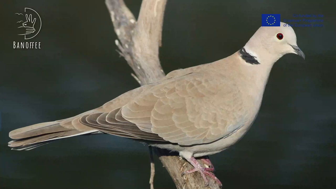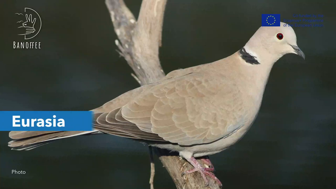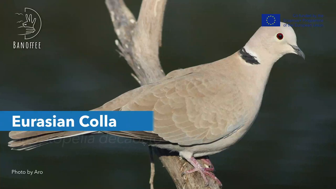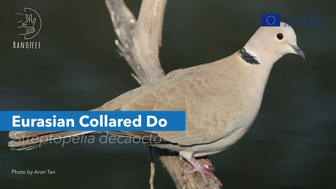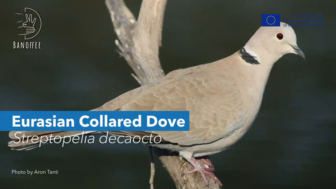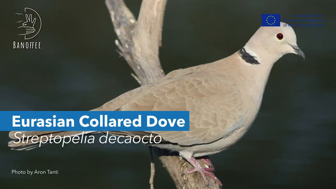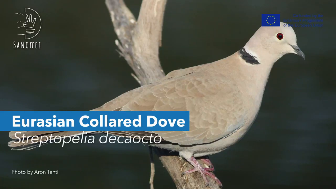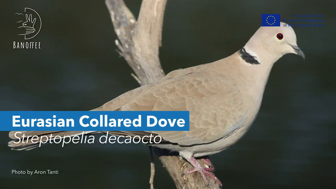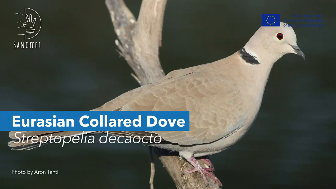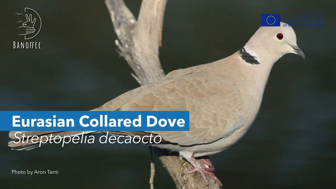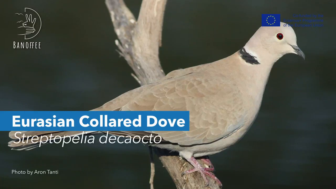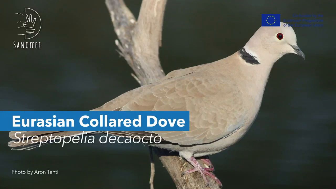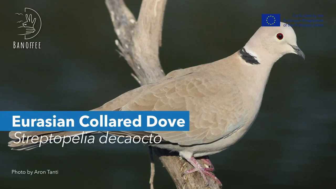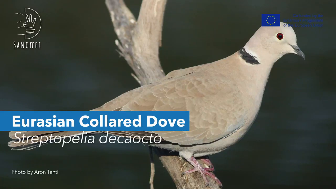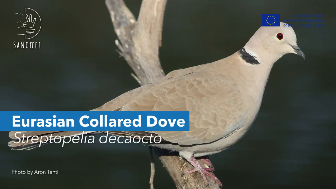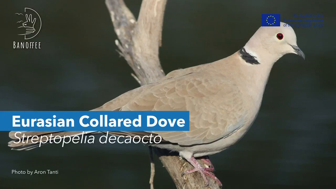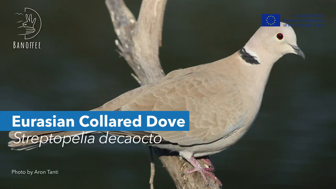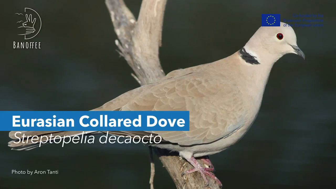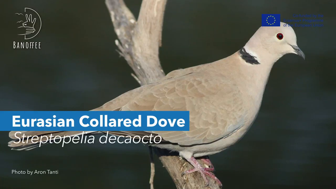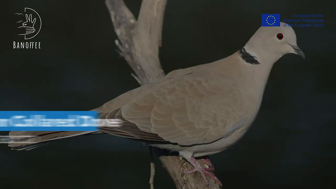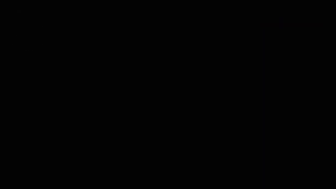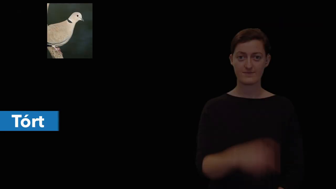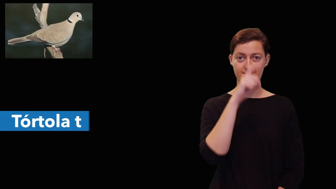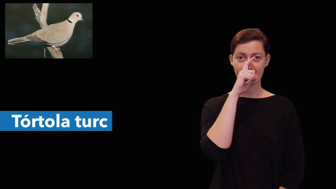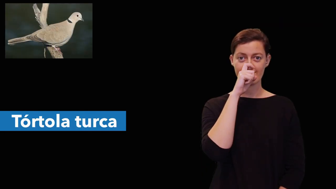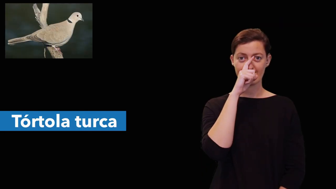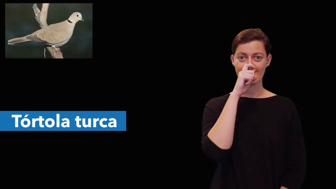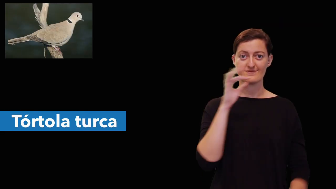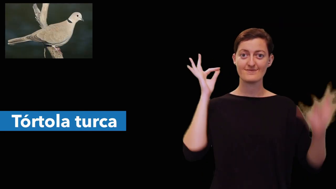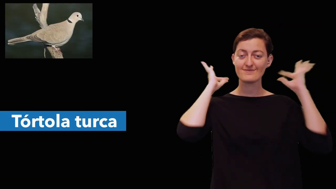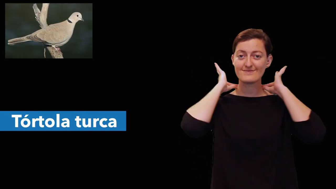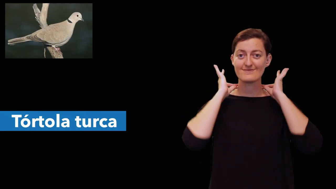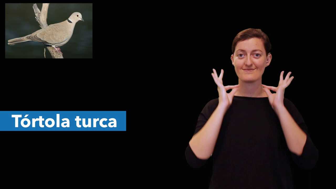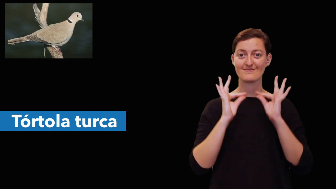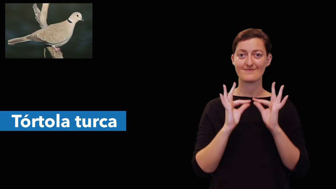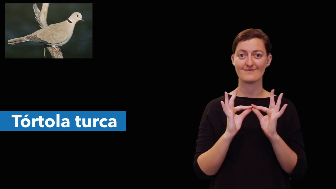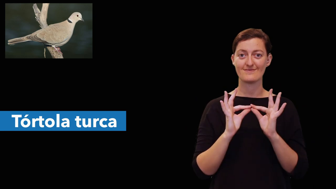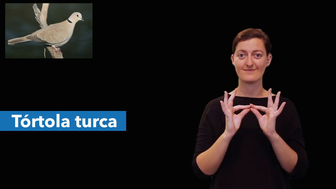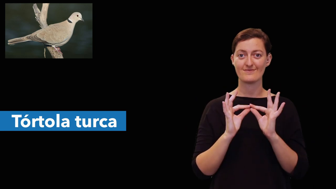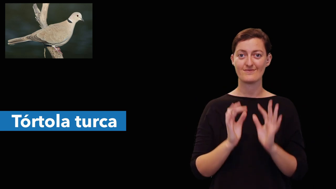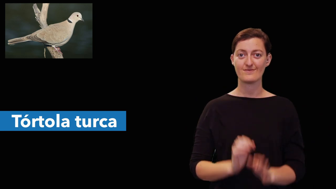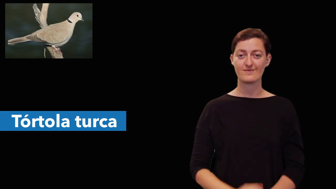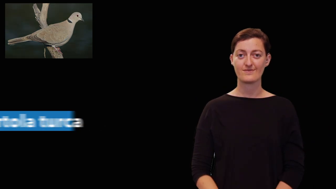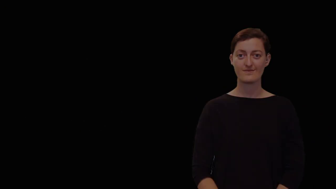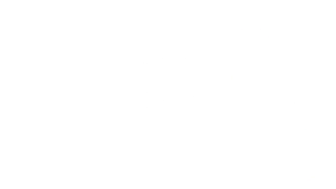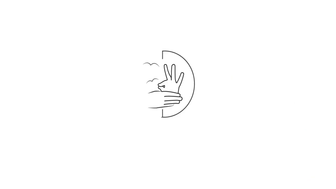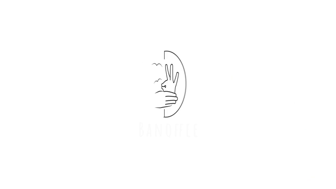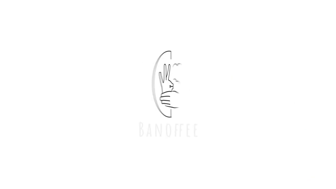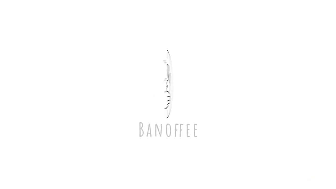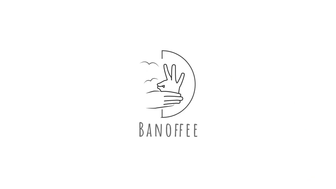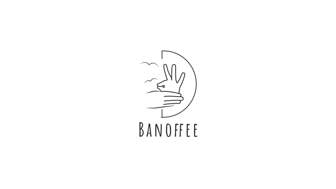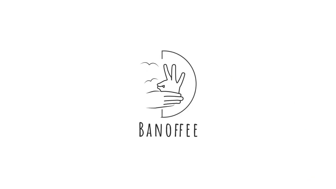Tórtola turca